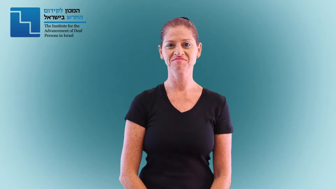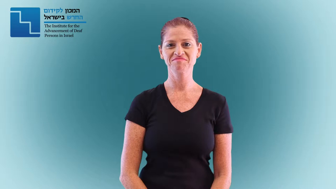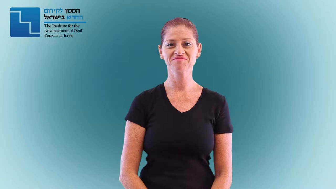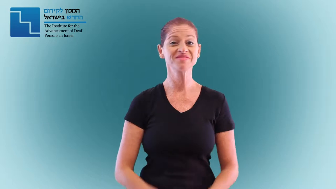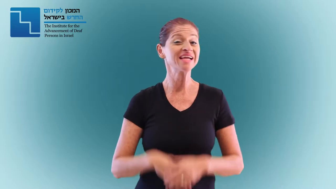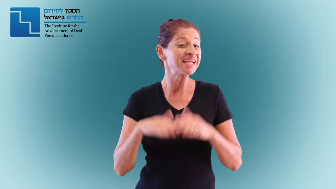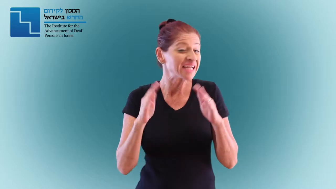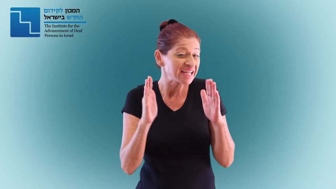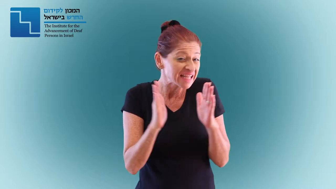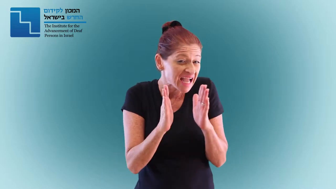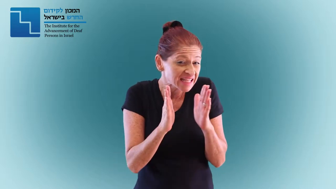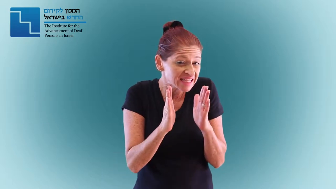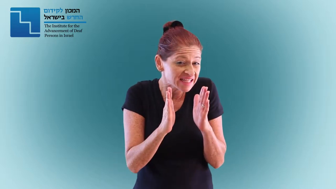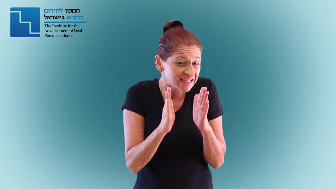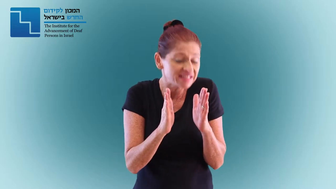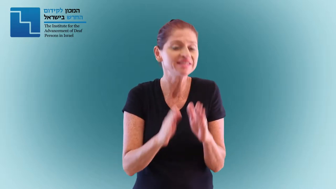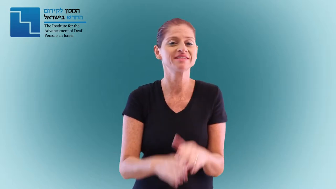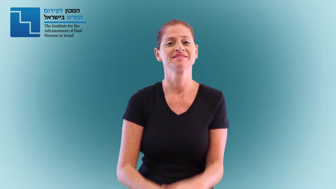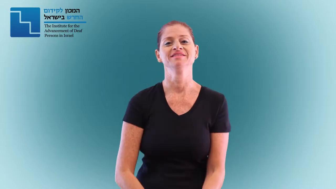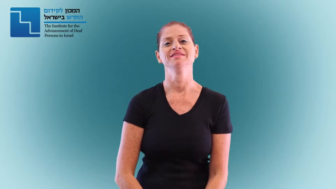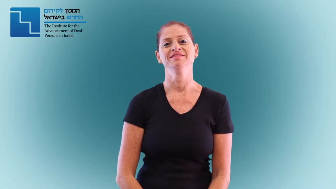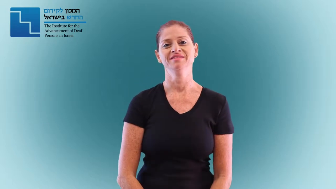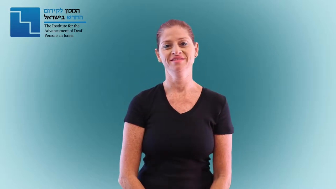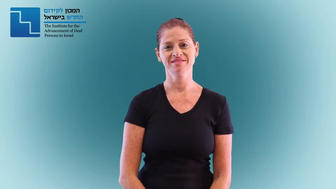קטן